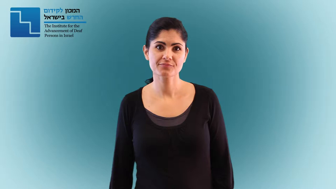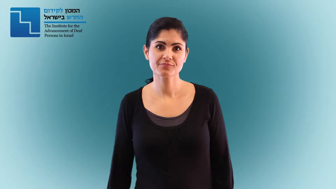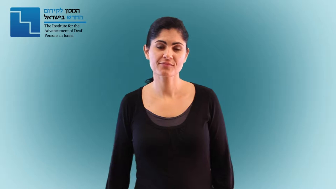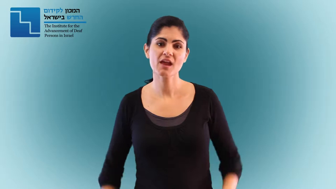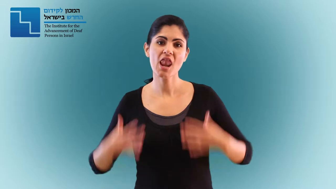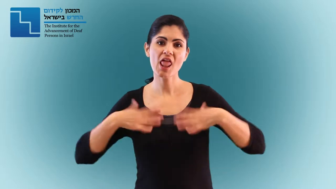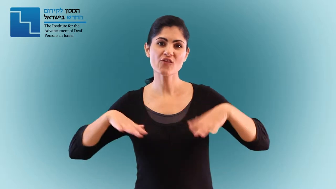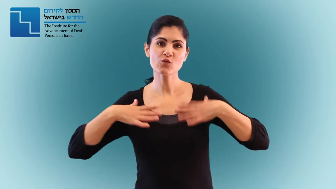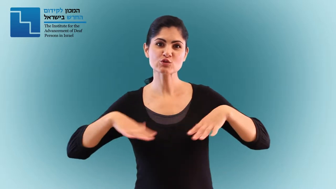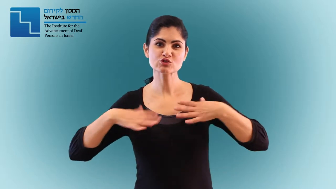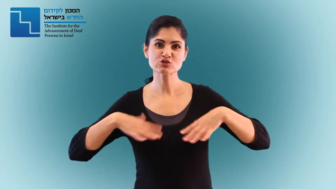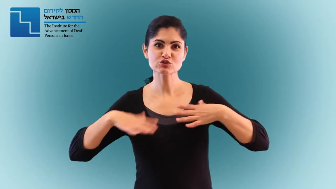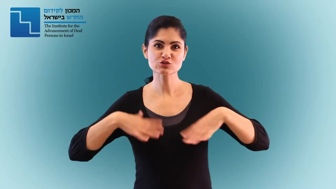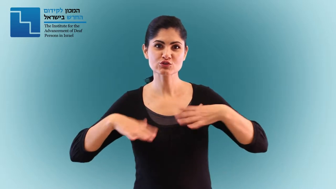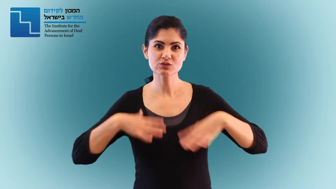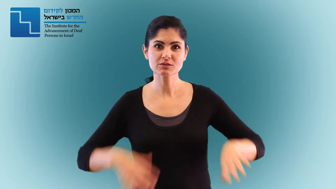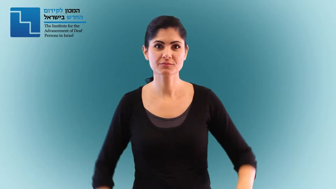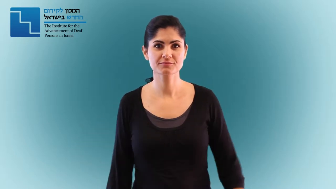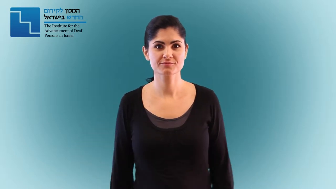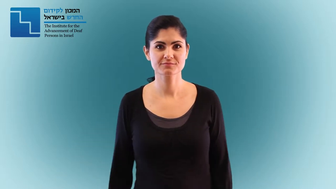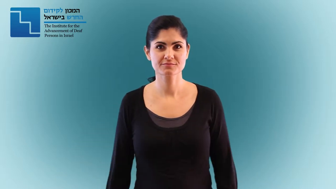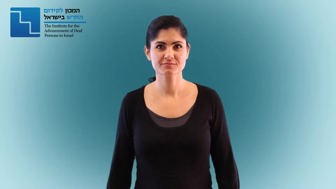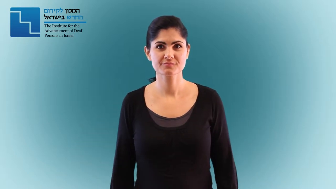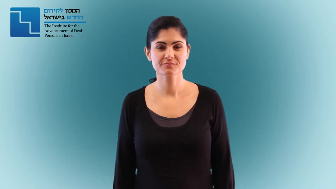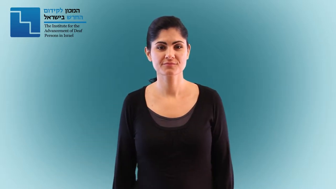לבוש